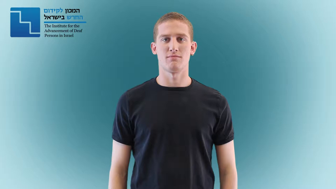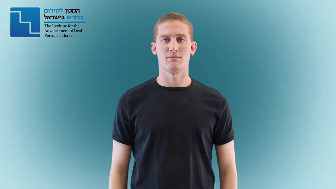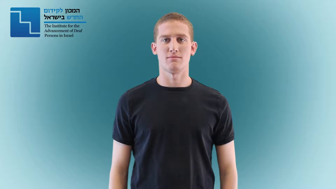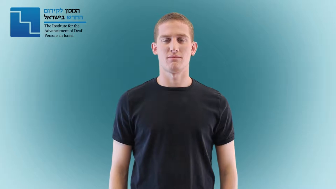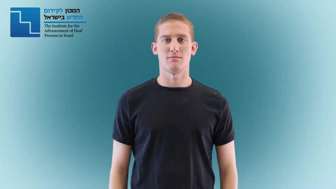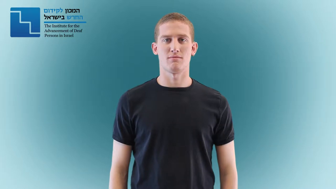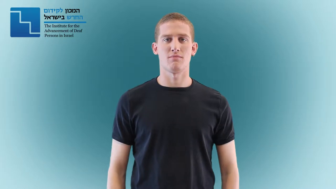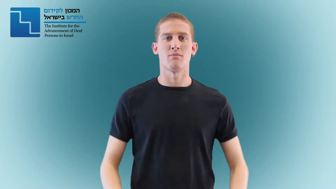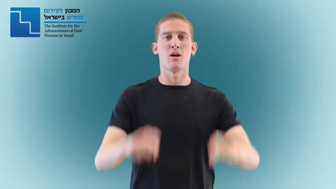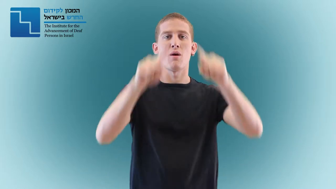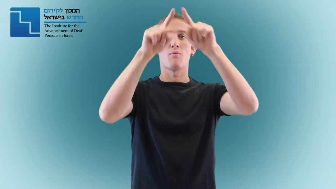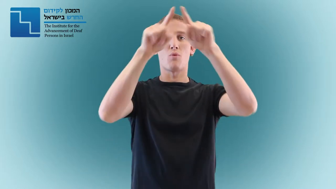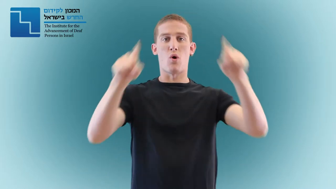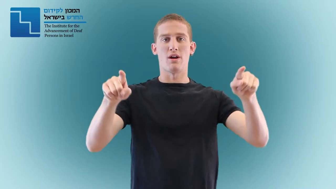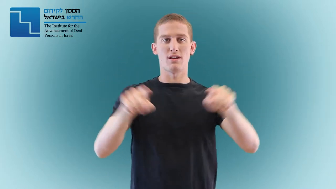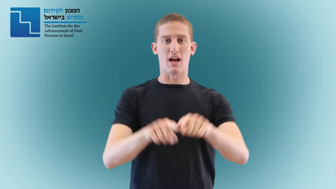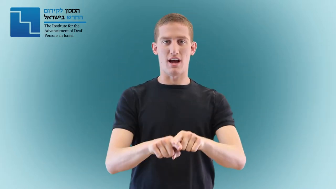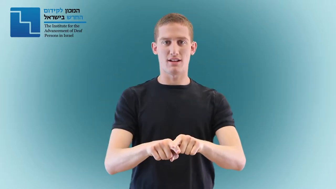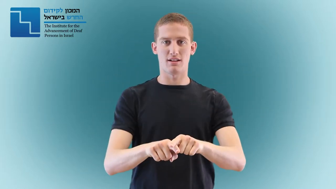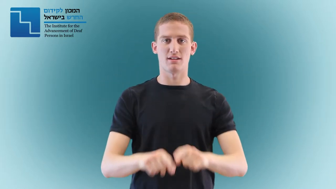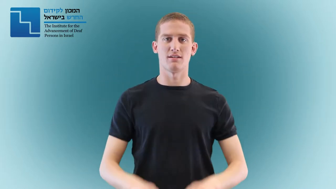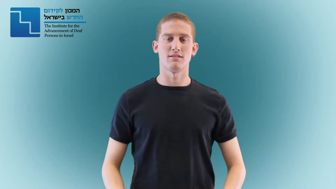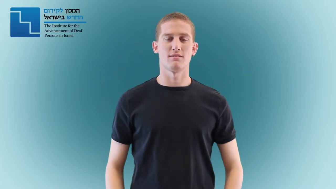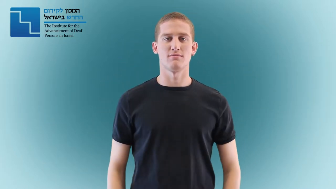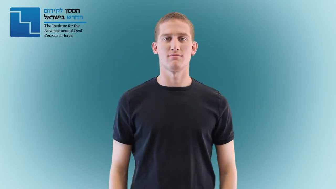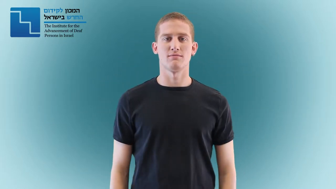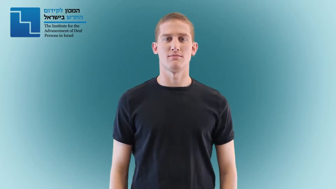מעוין